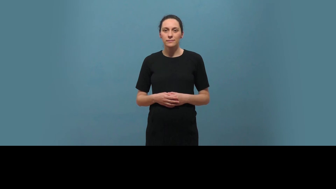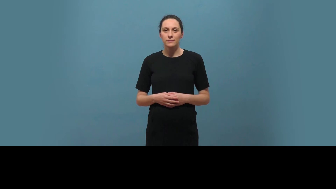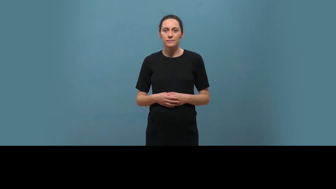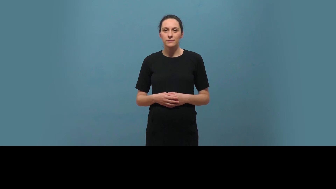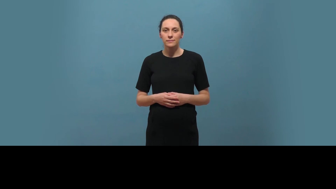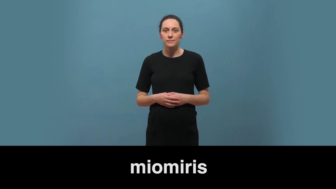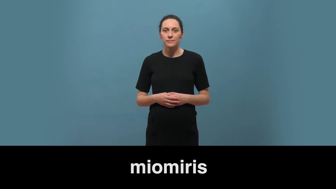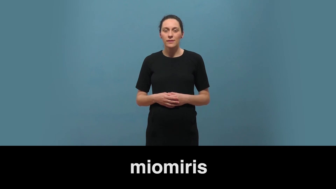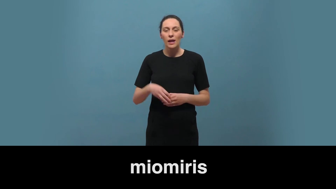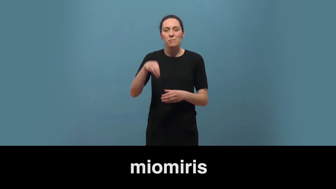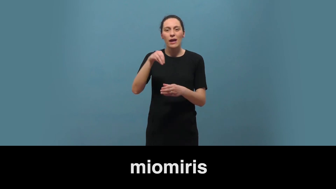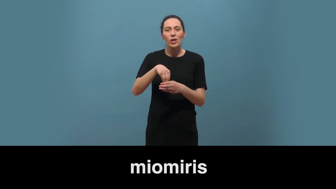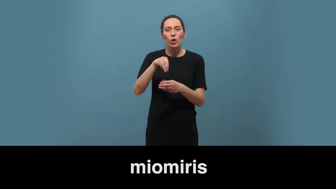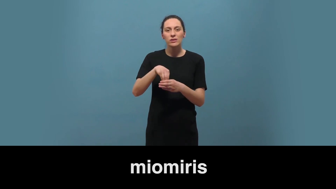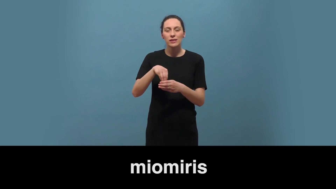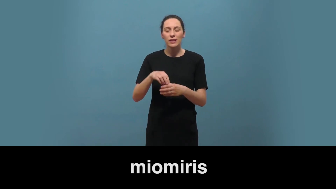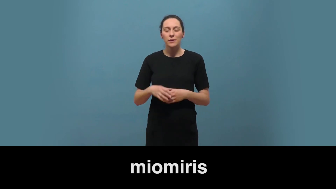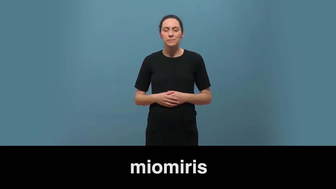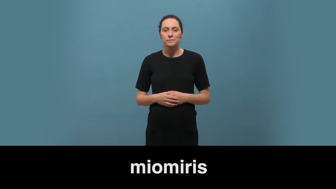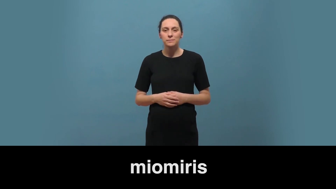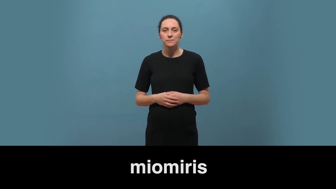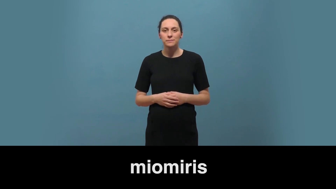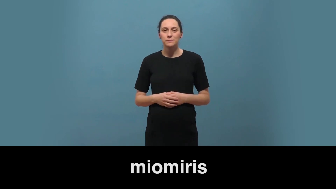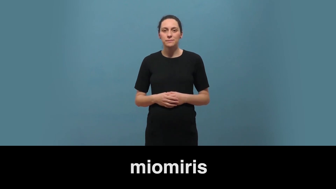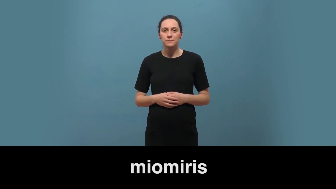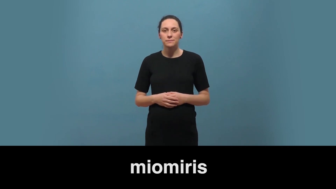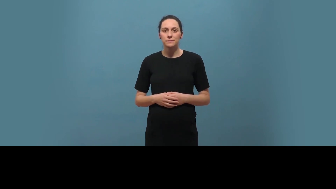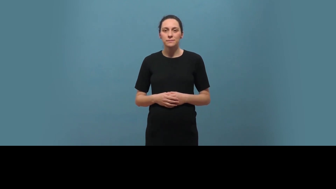milostinja